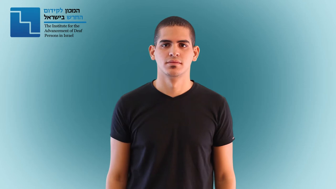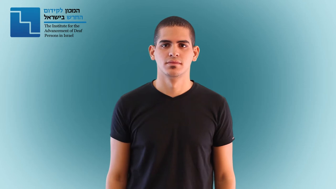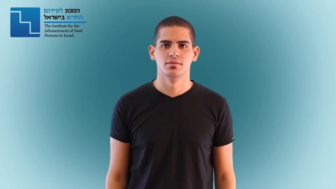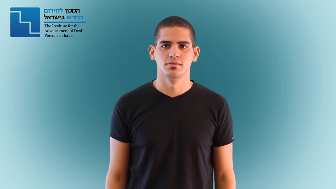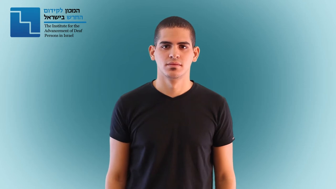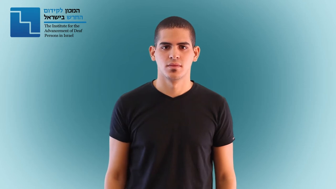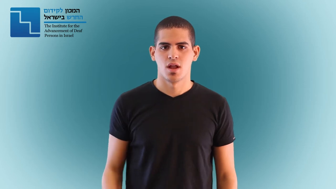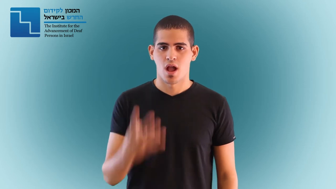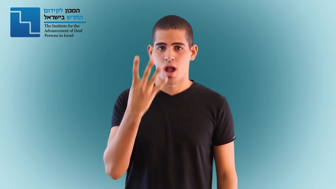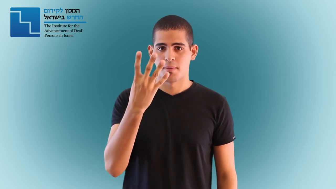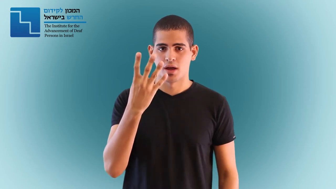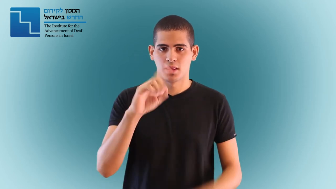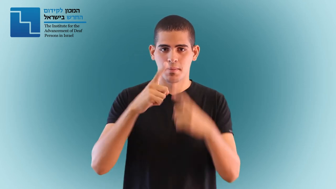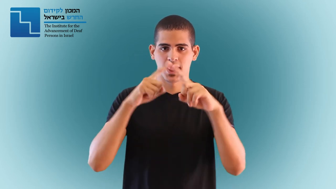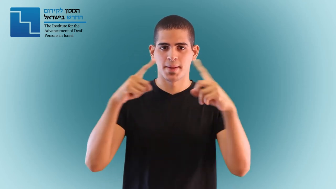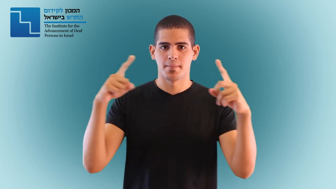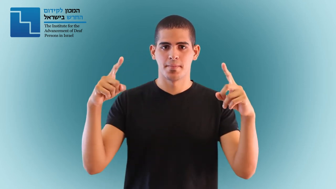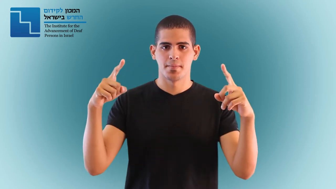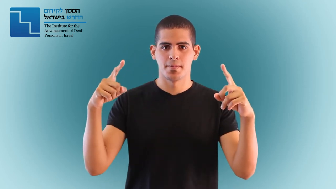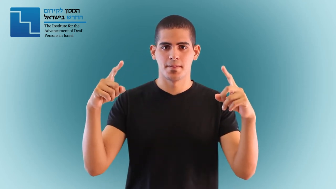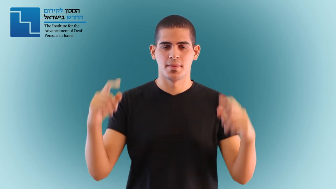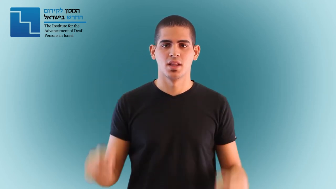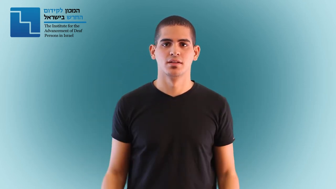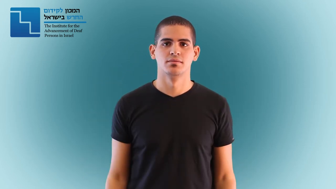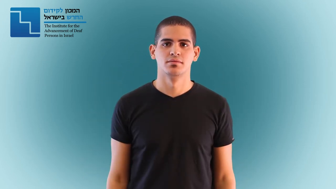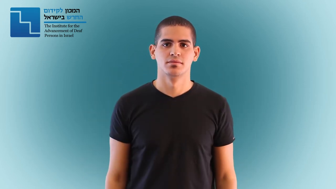ארבעת המינים